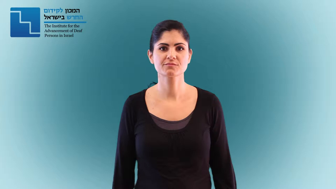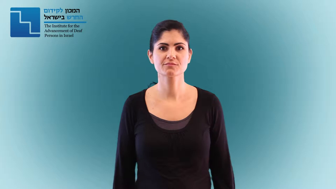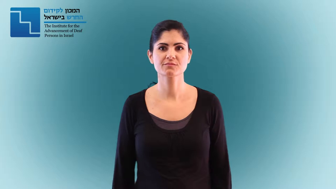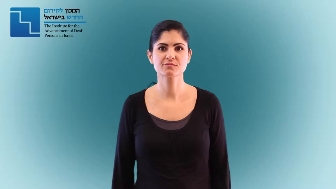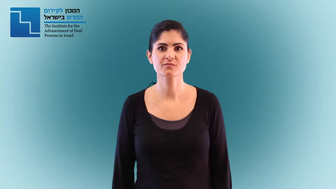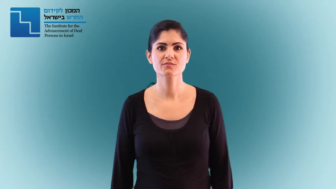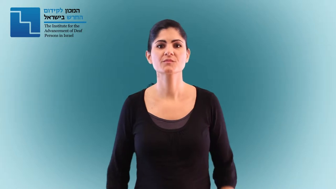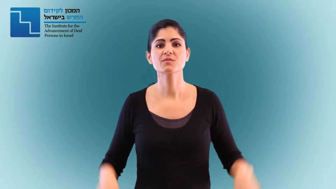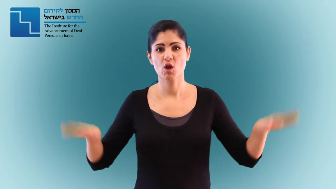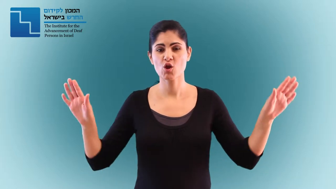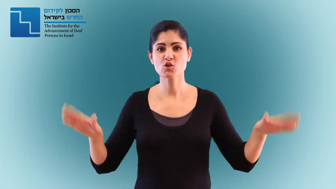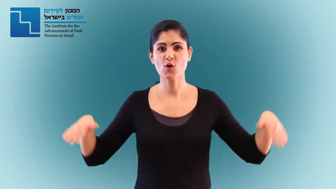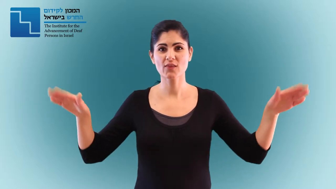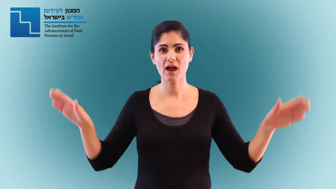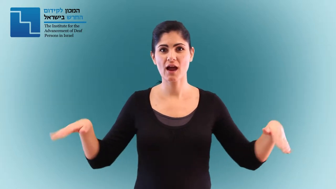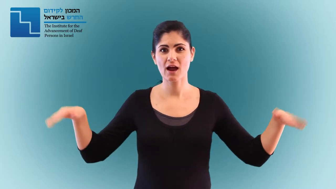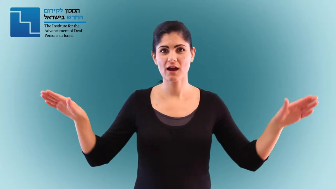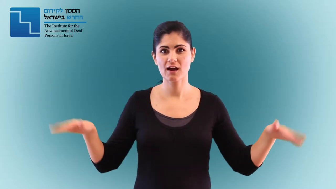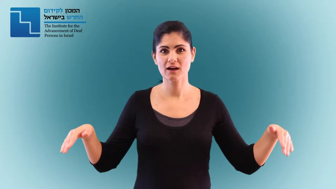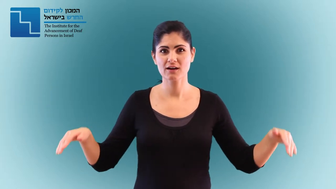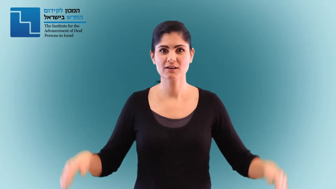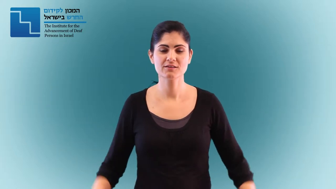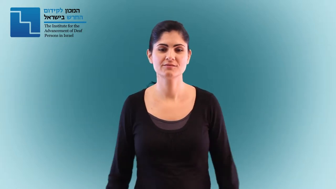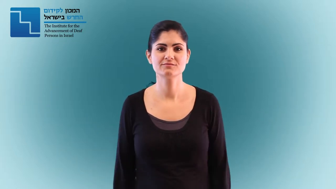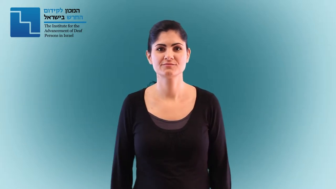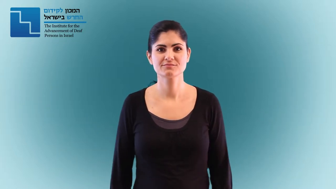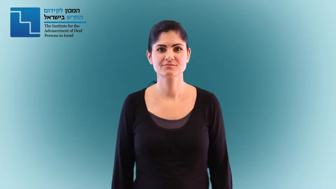יונה